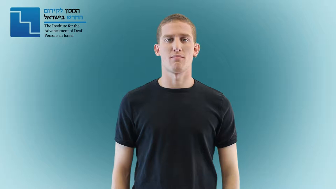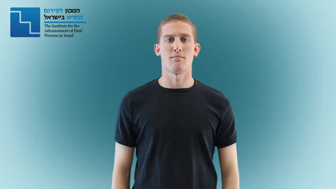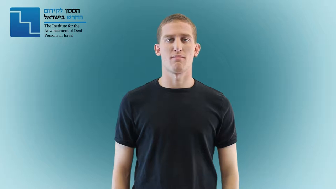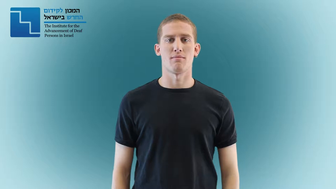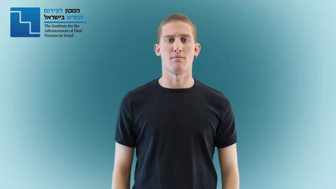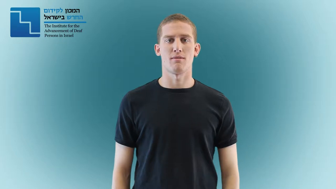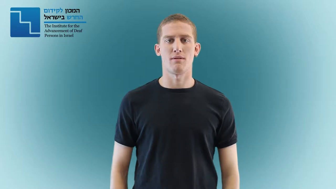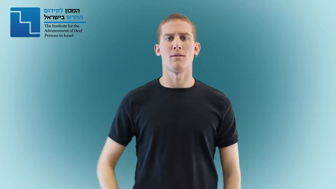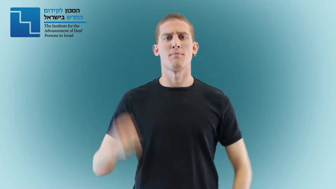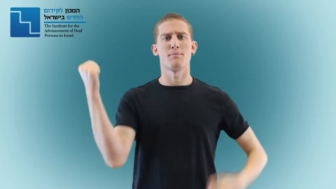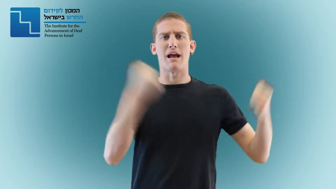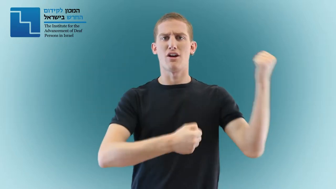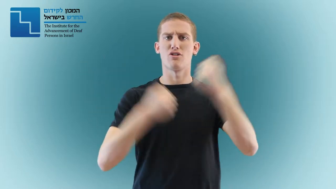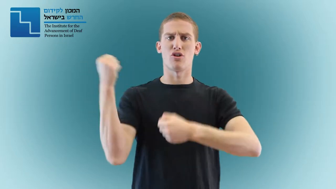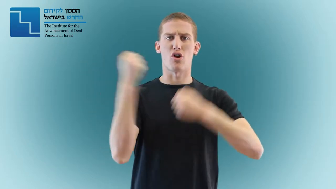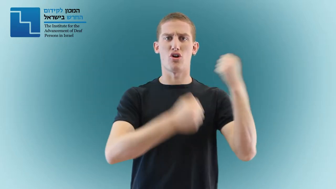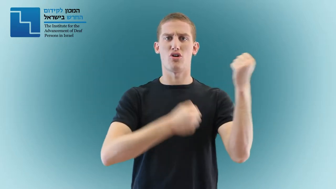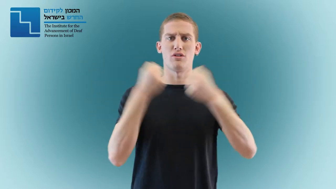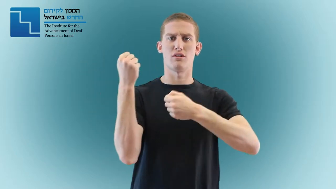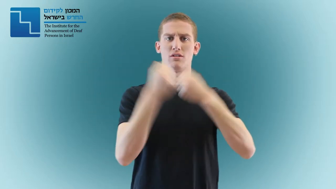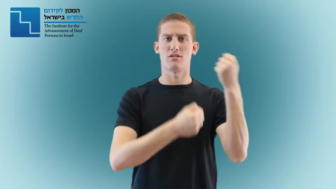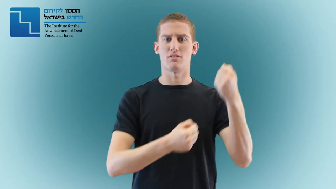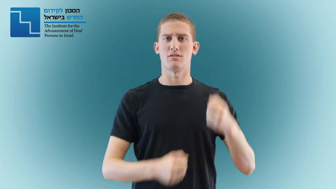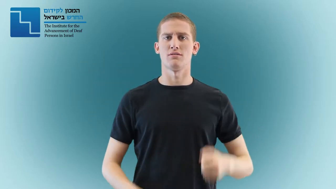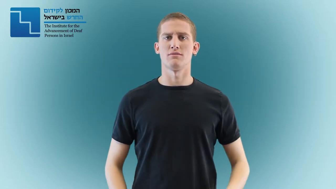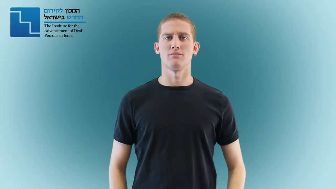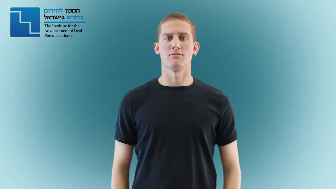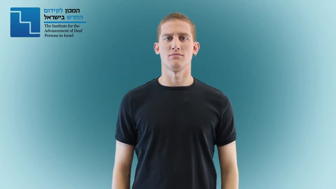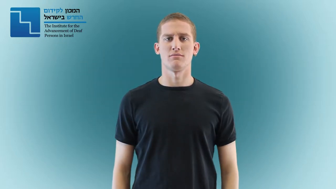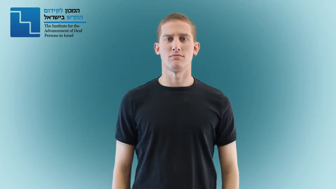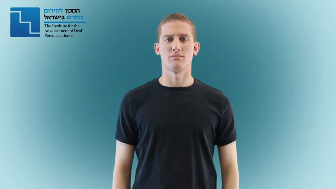מכות